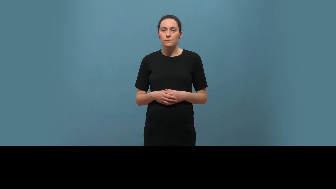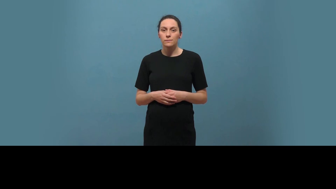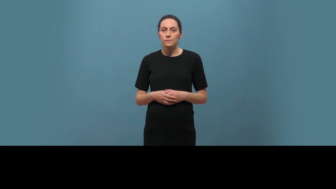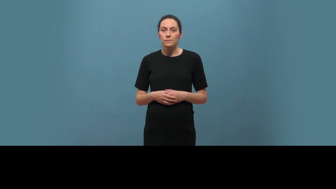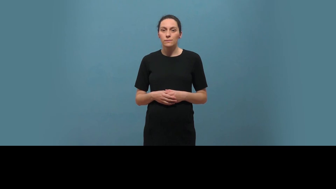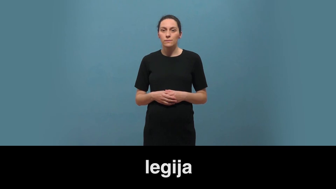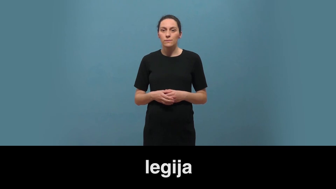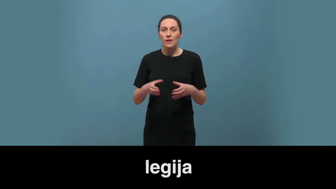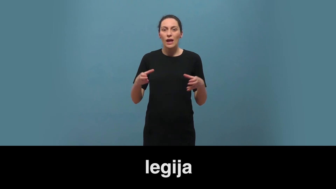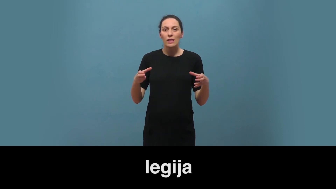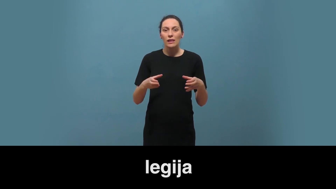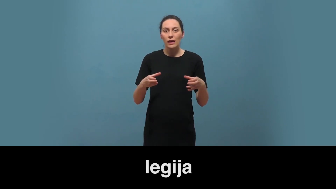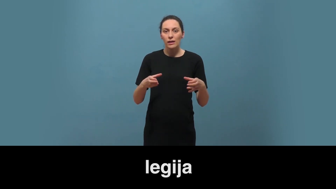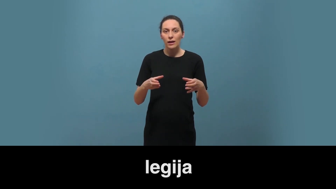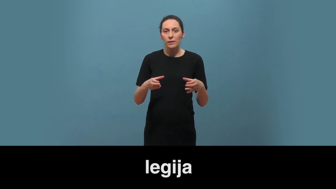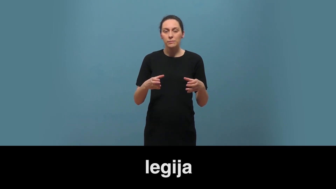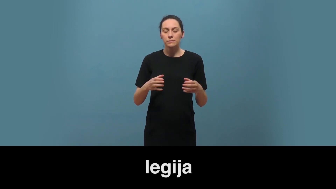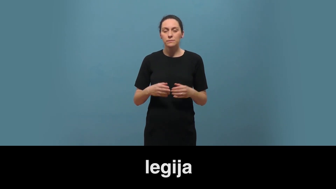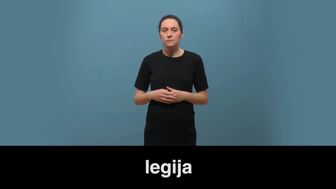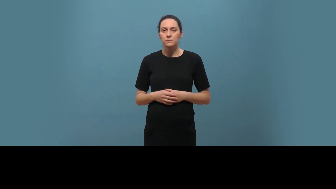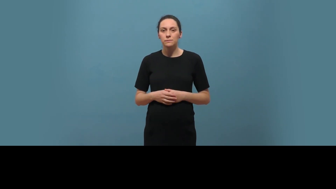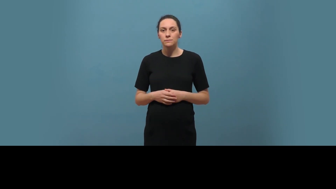legija